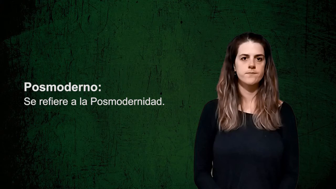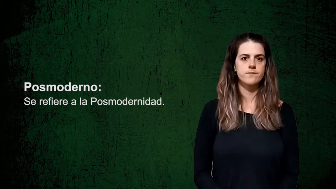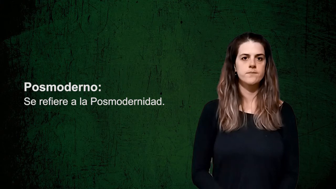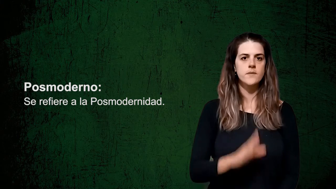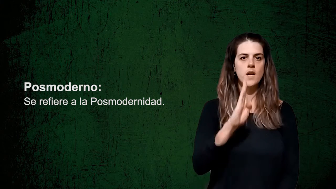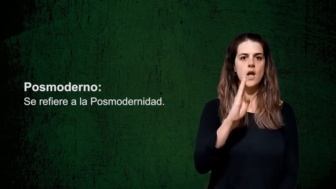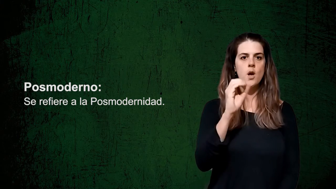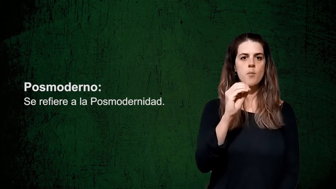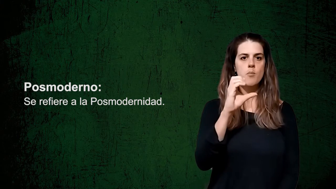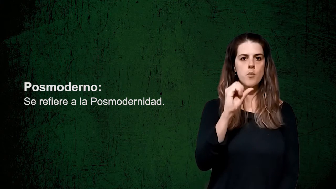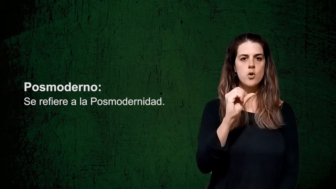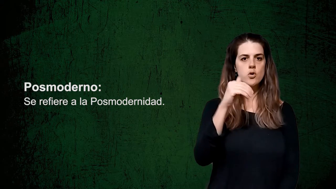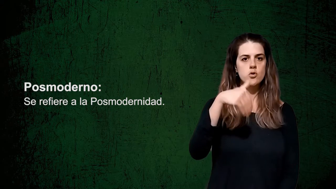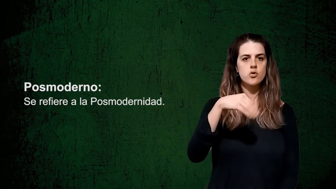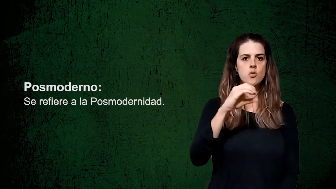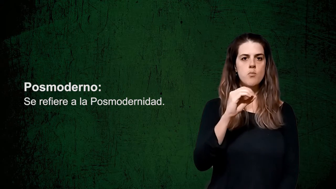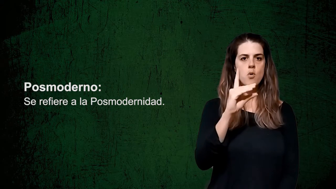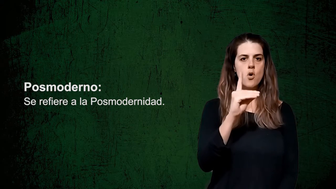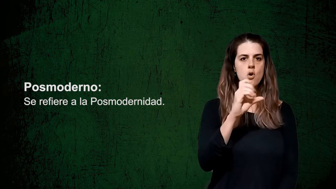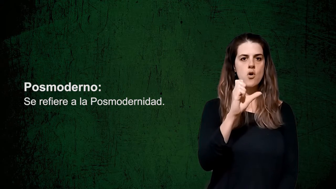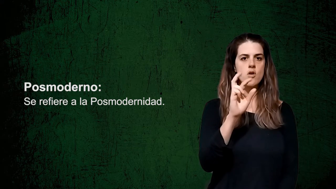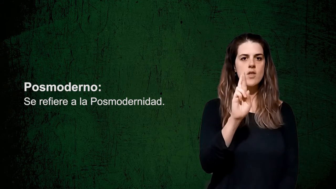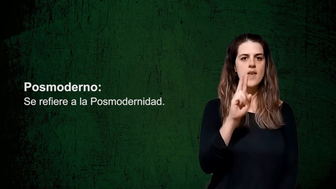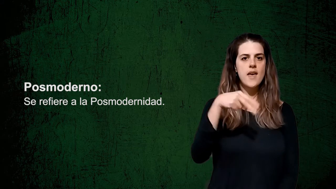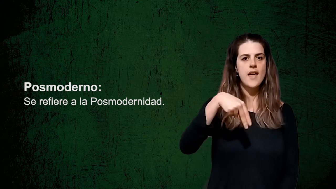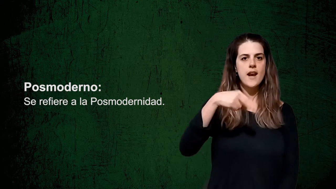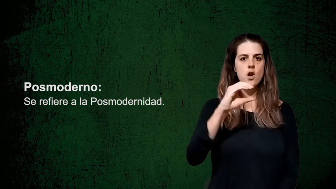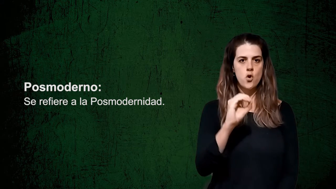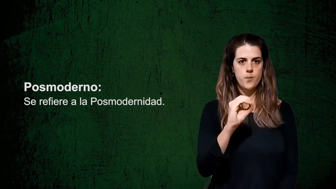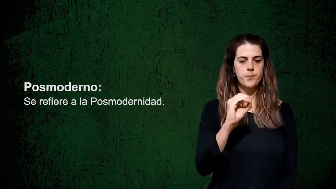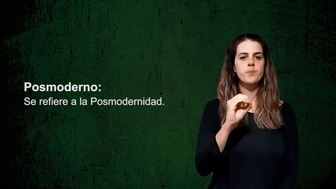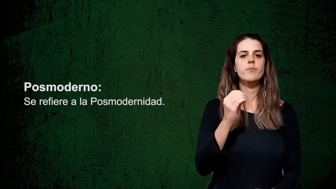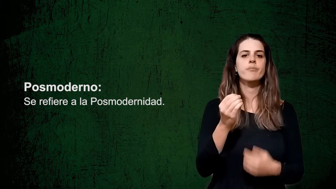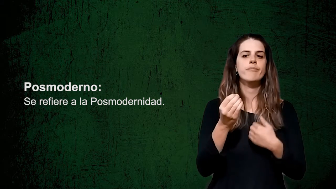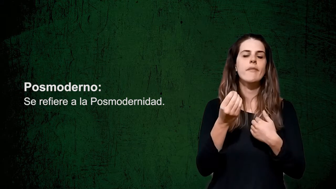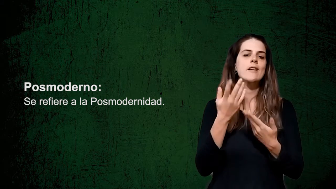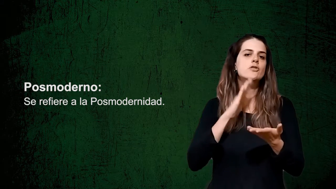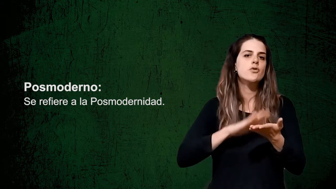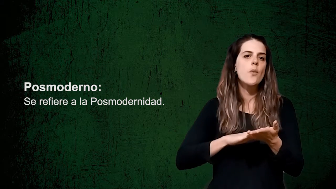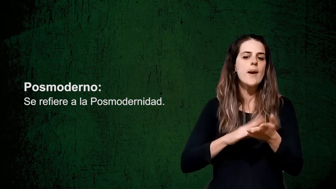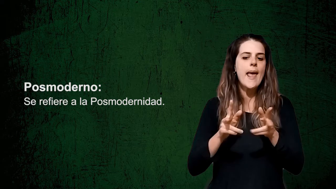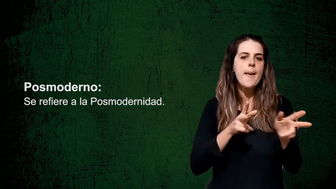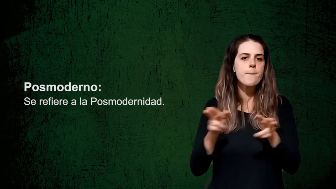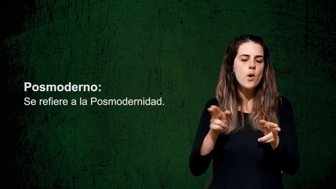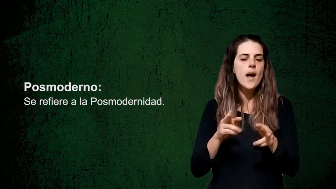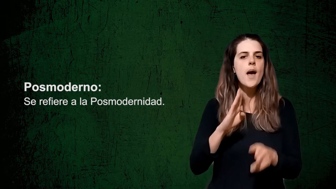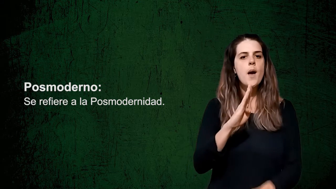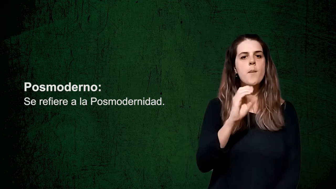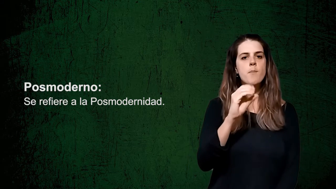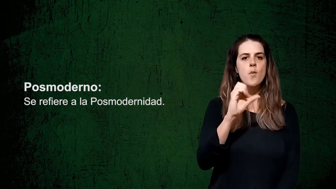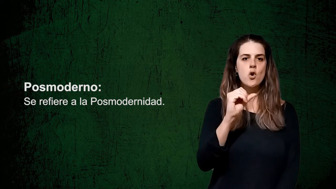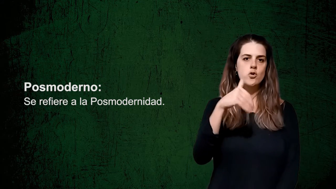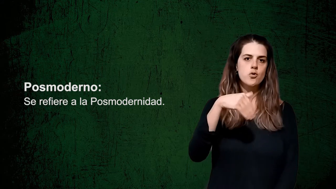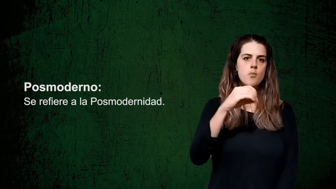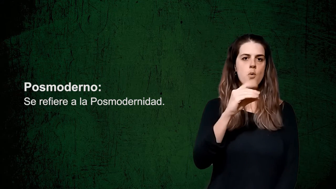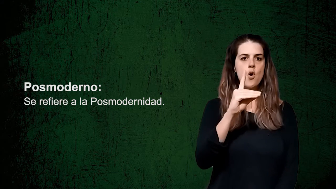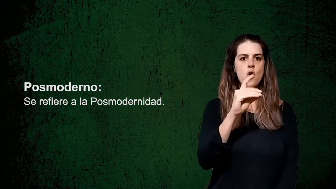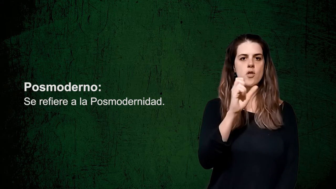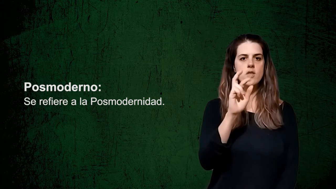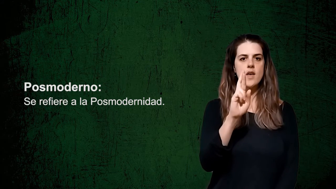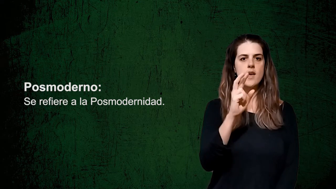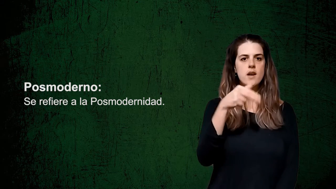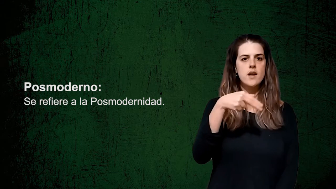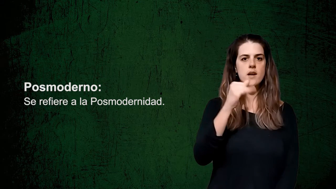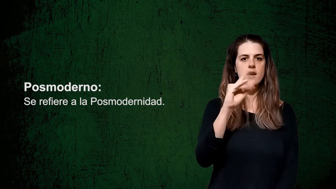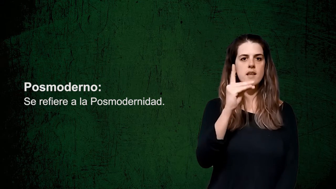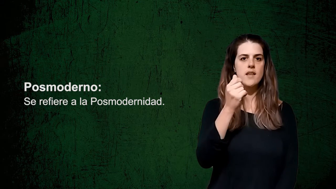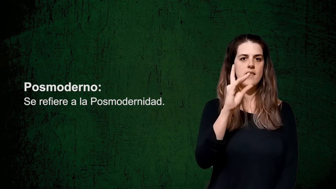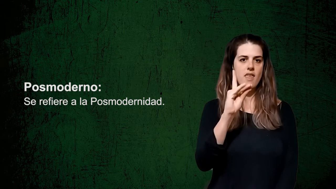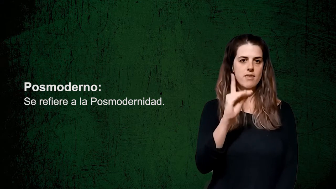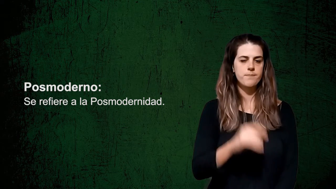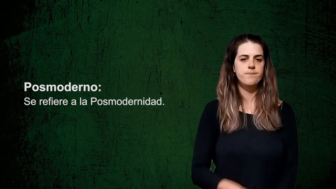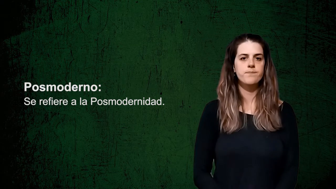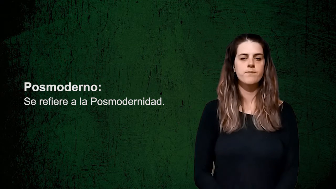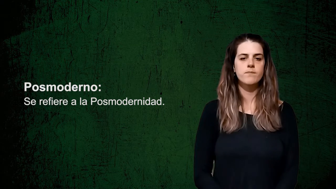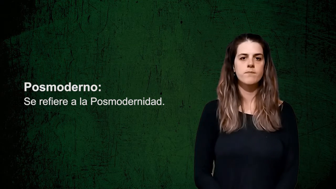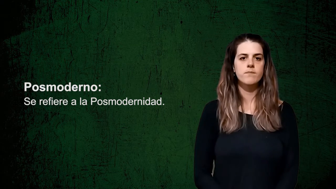Posmoderno